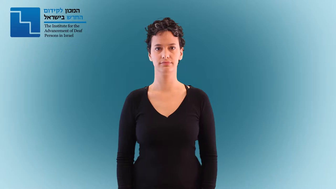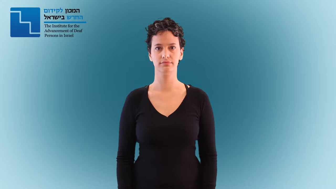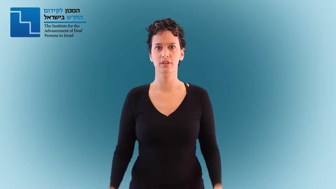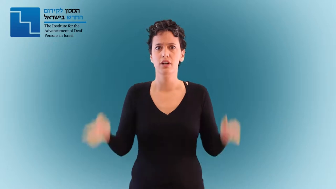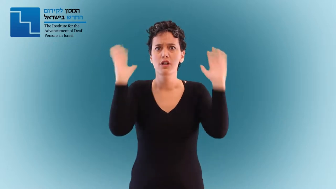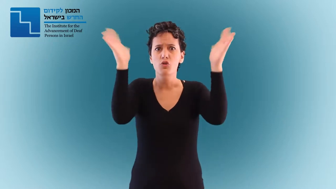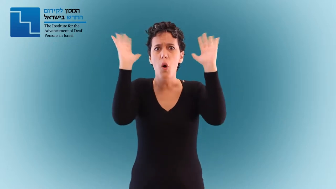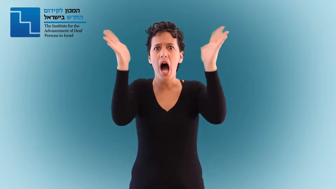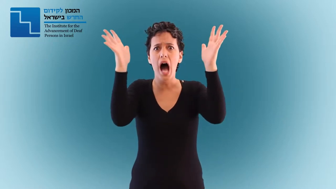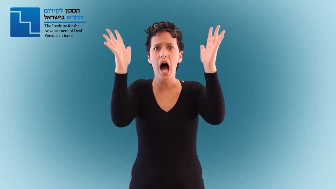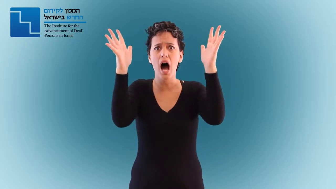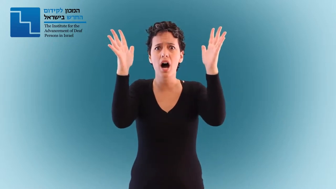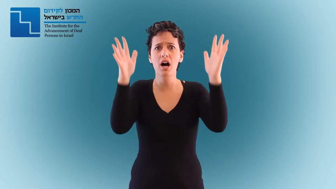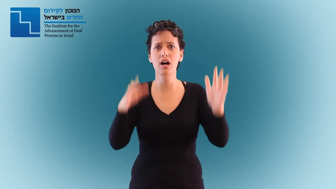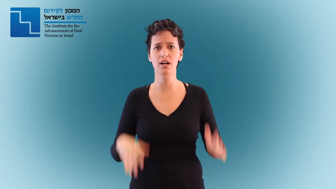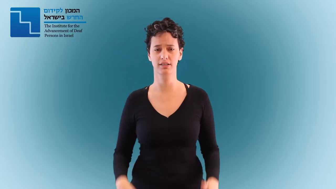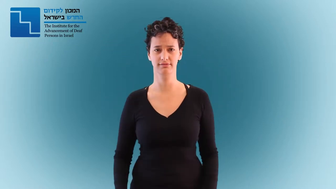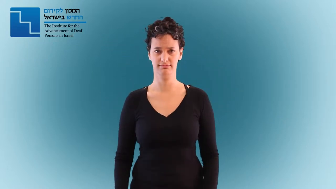נורא